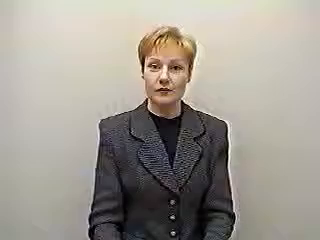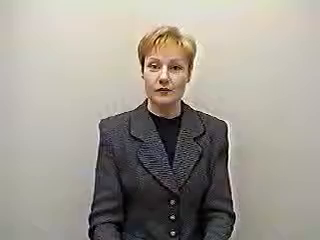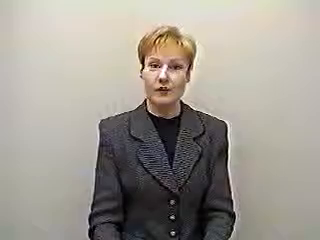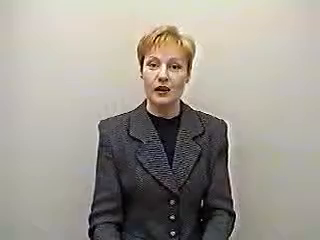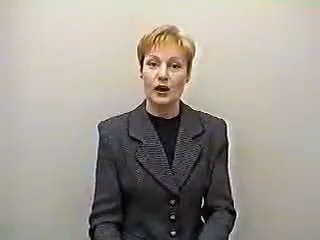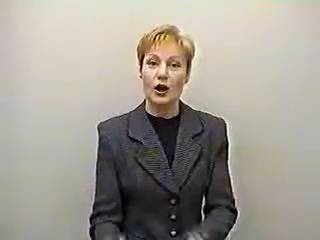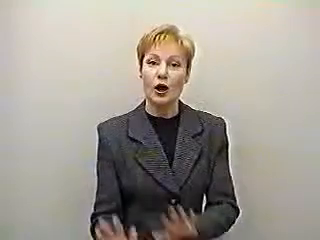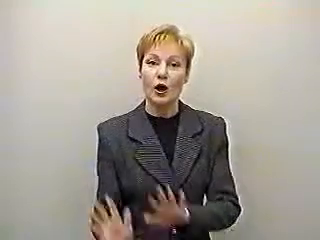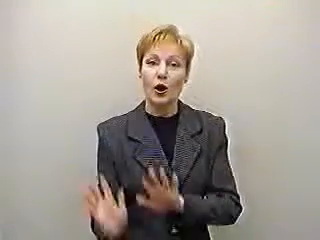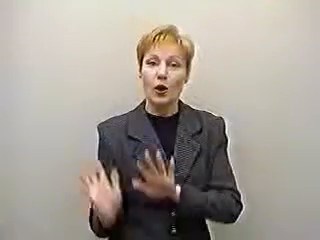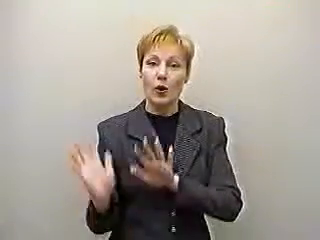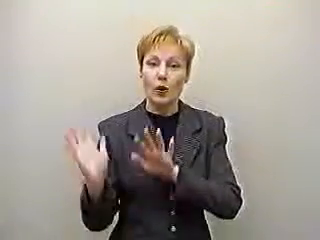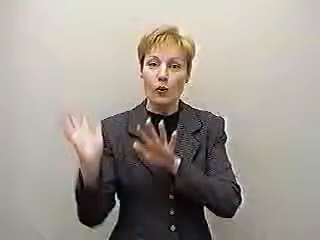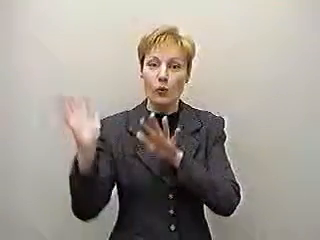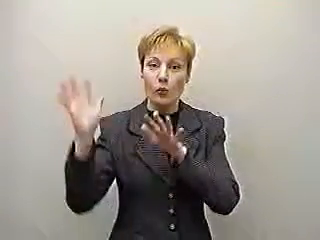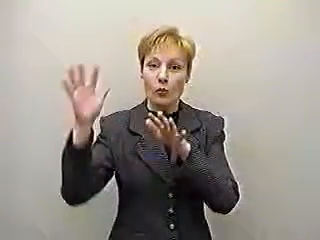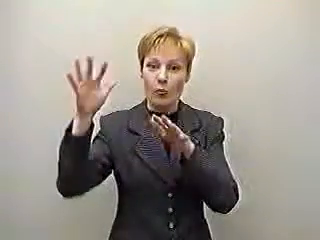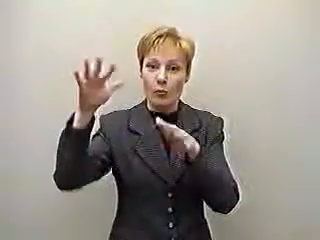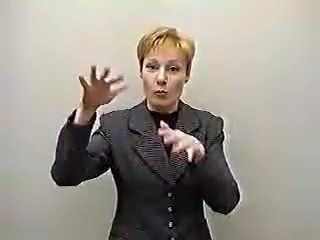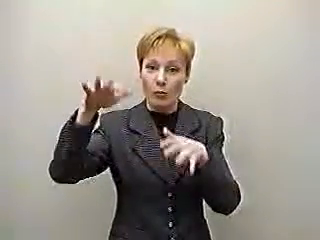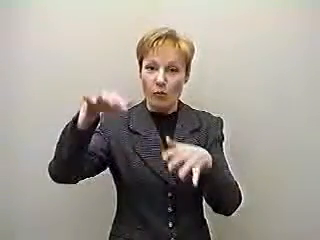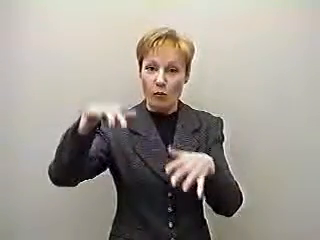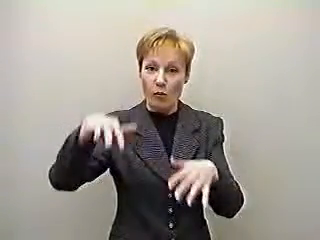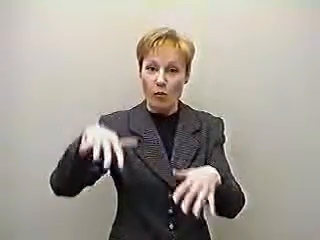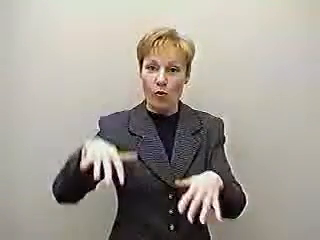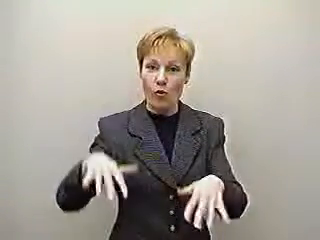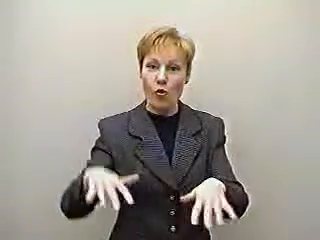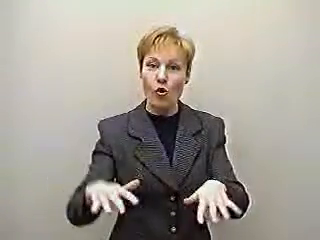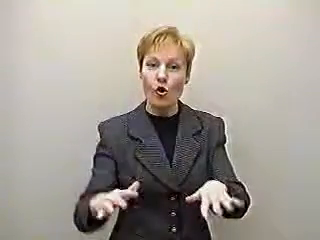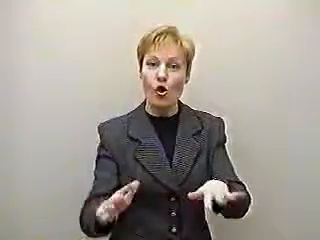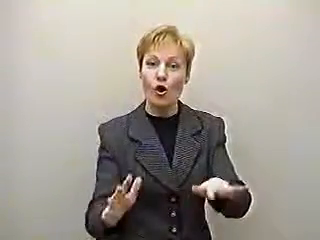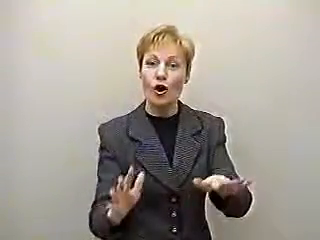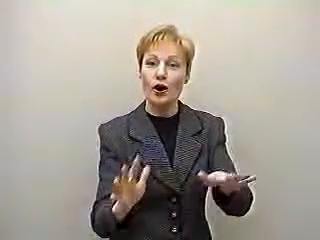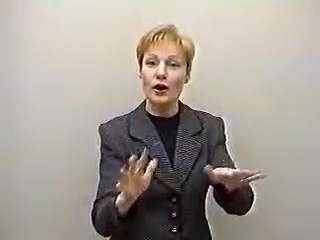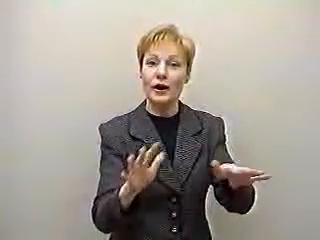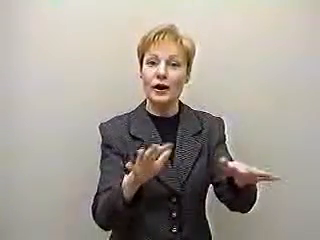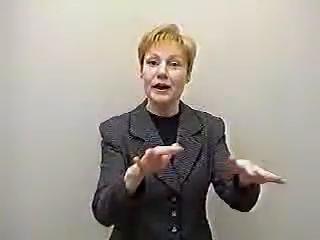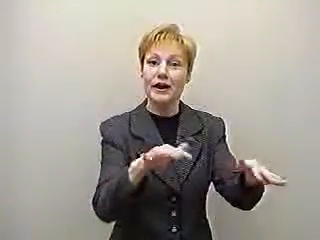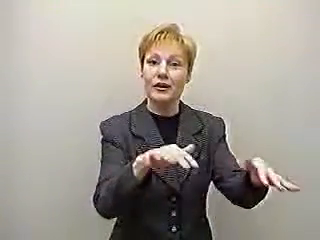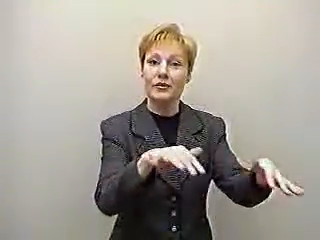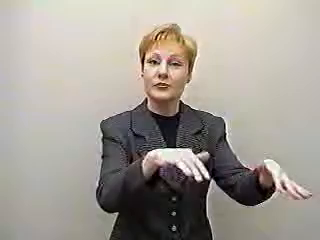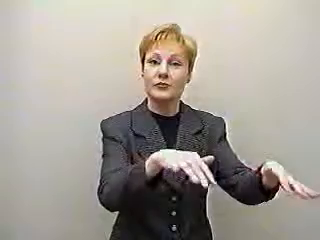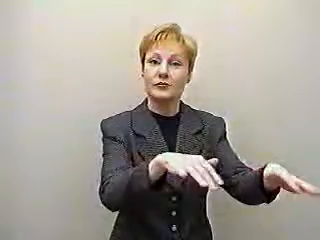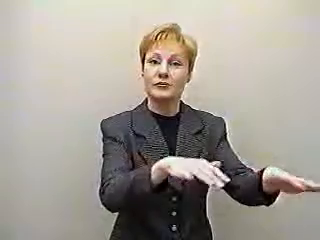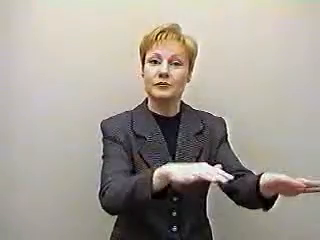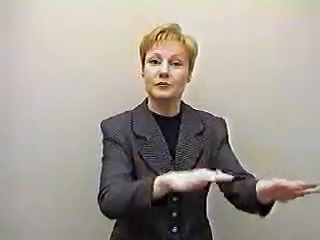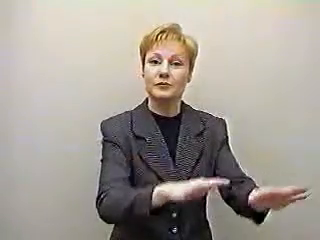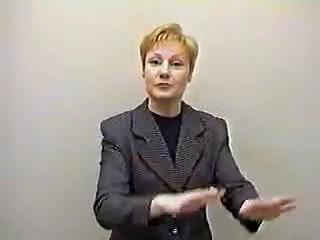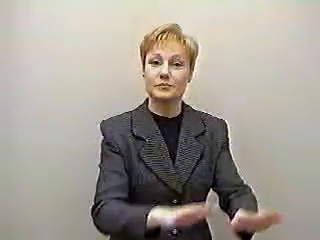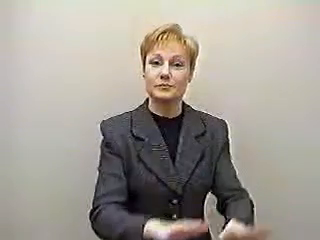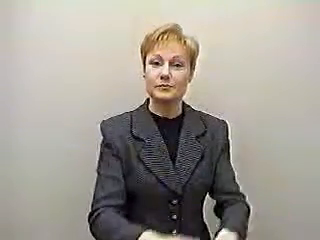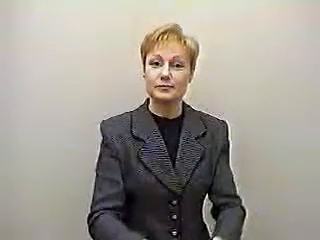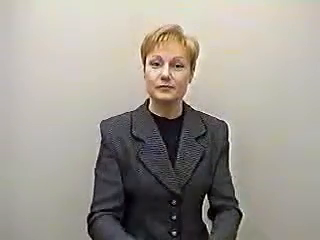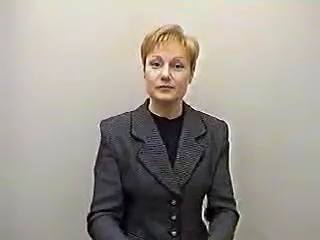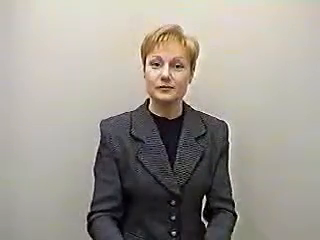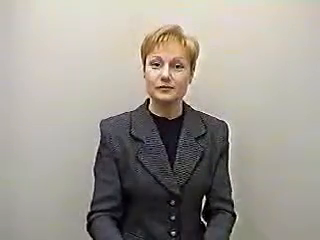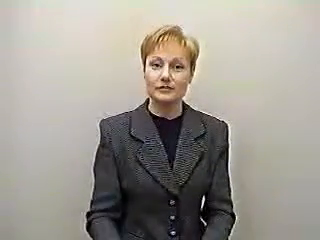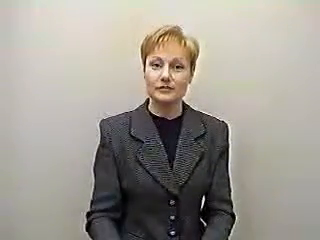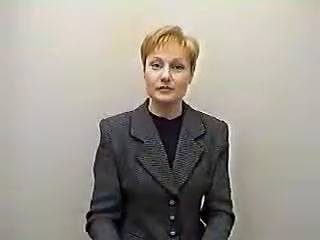море